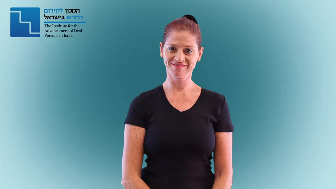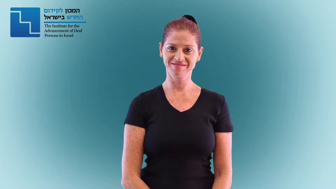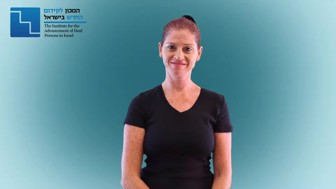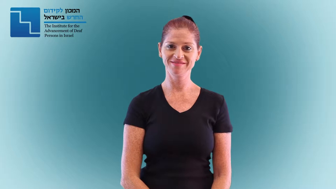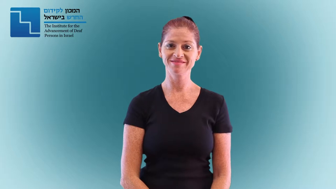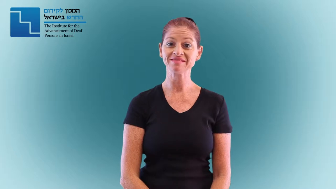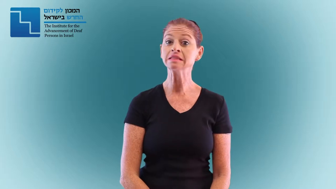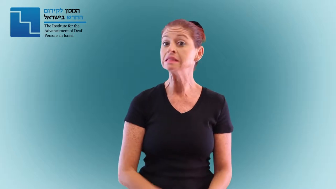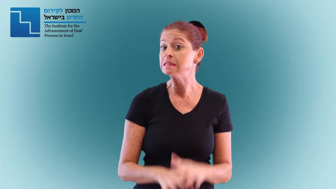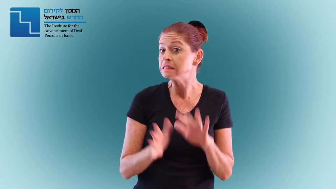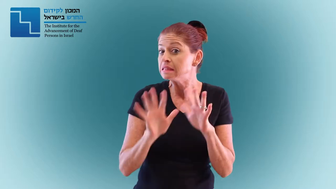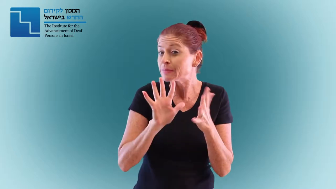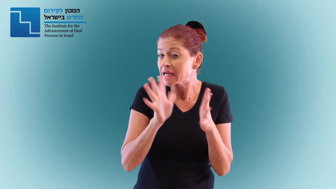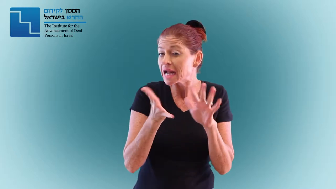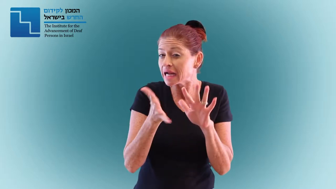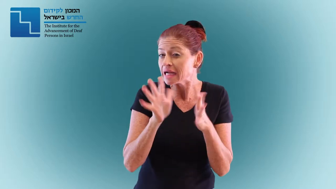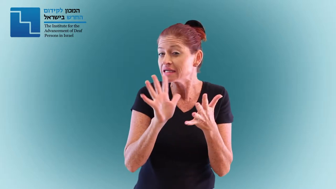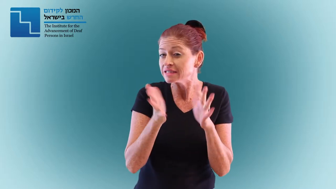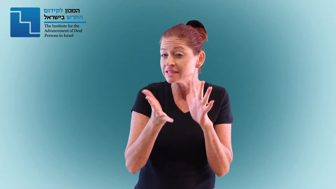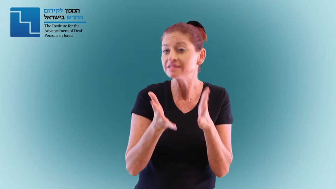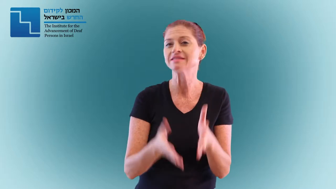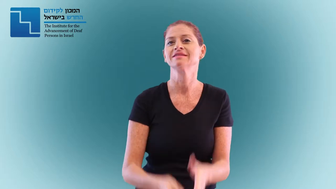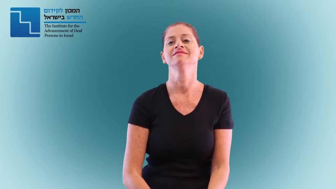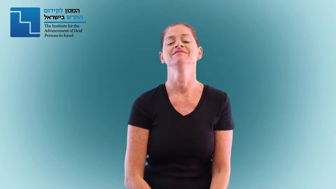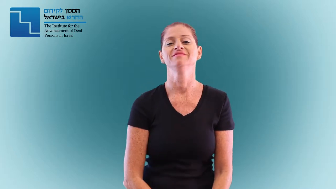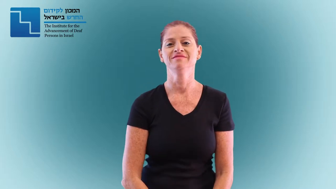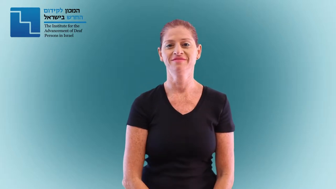בערך